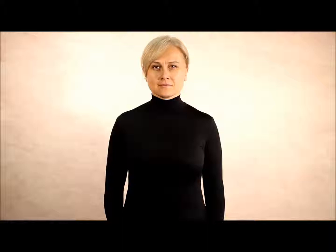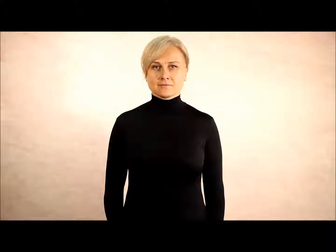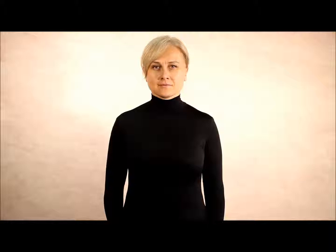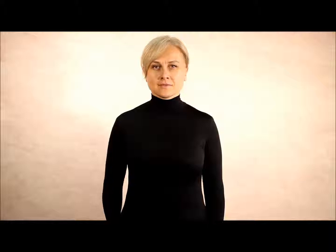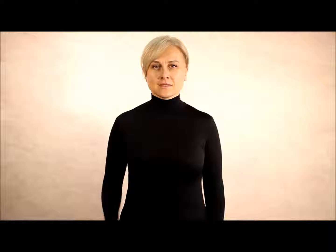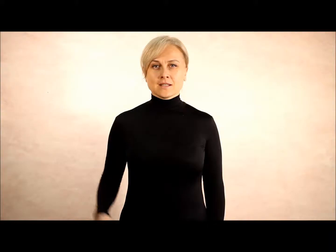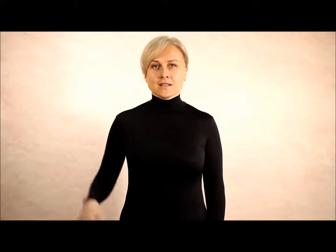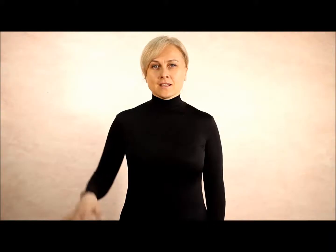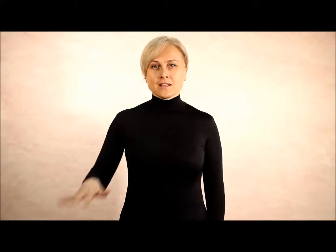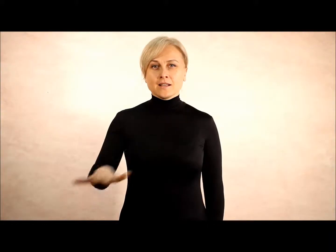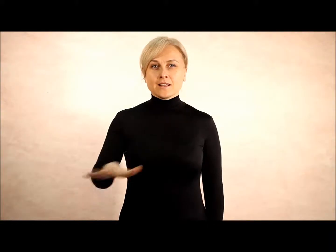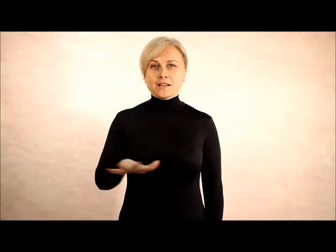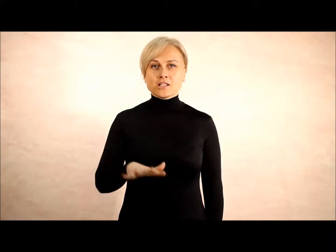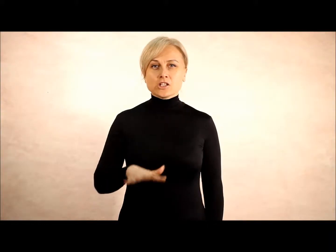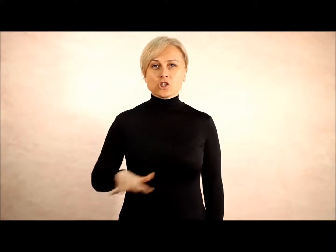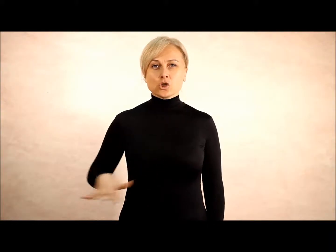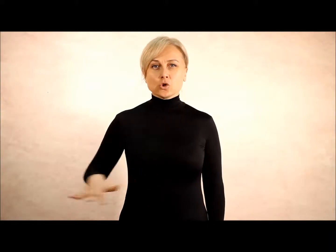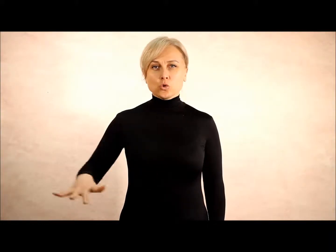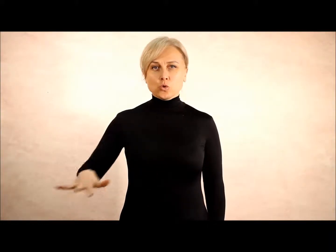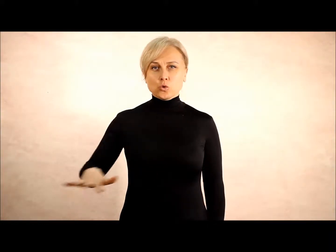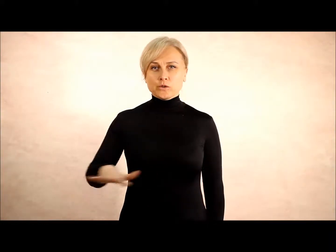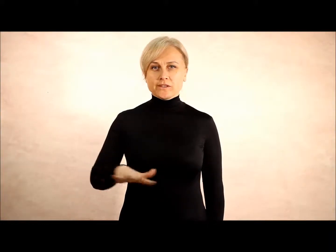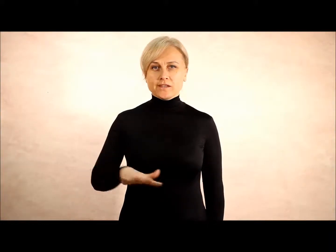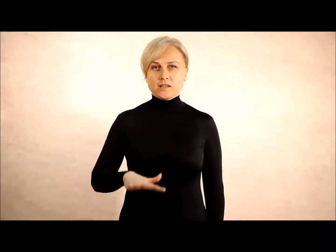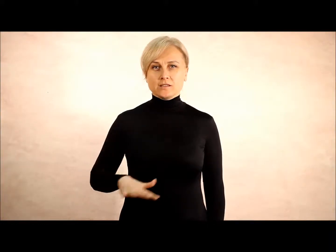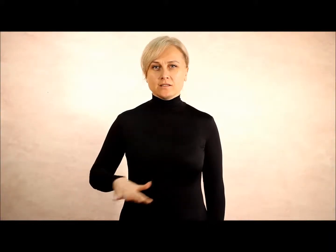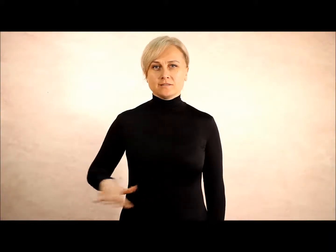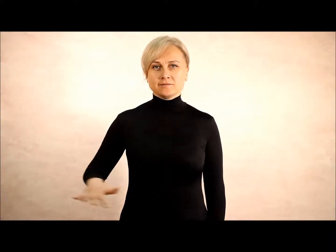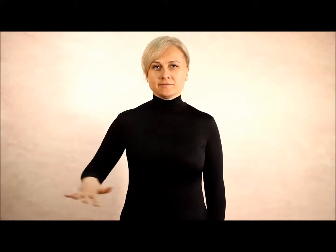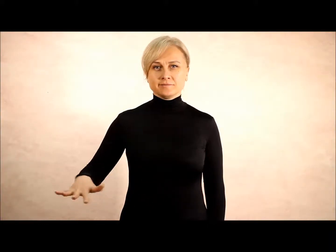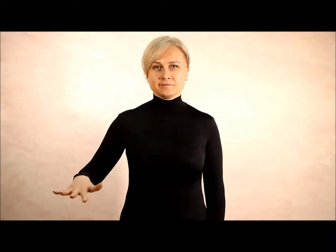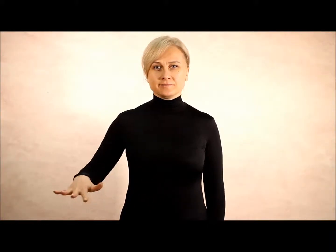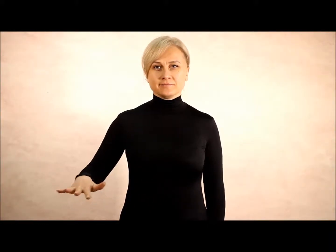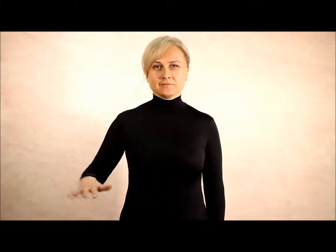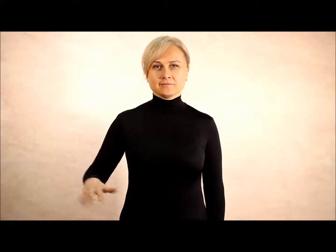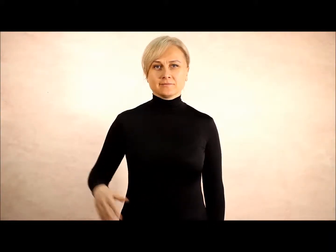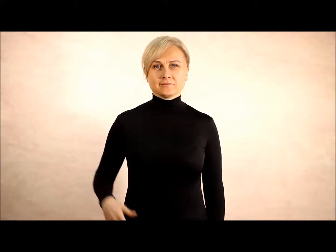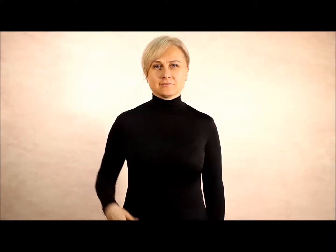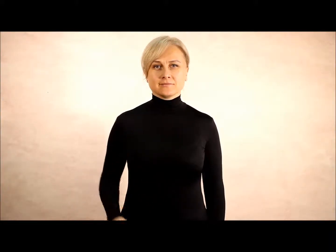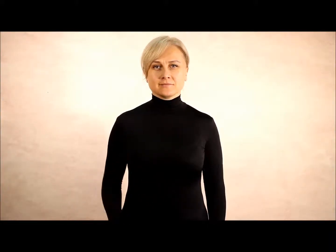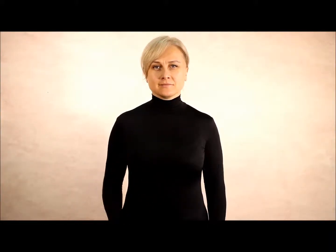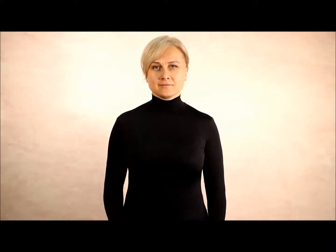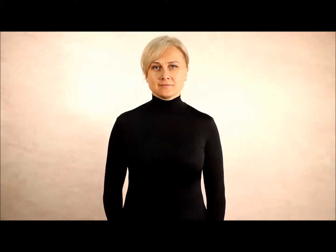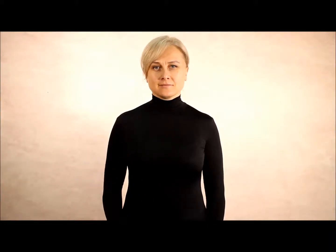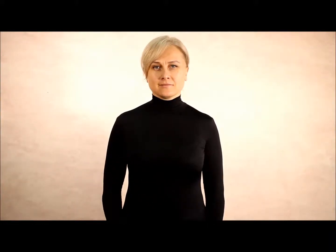Regiune